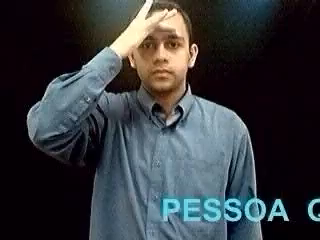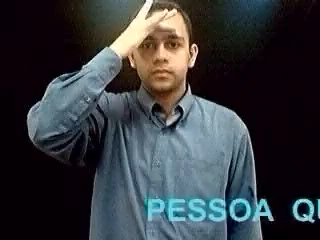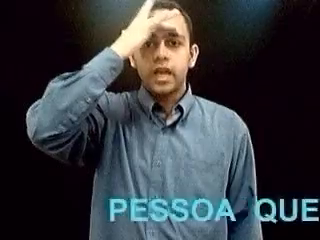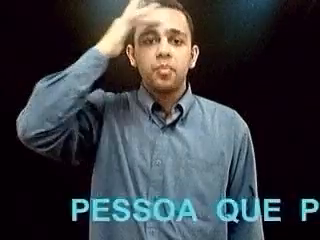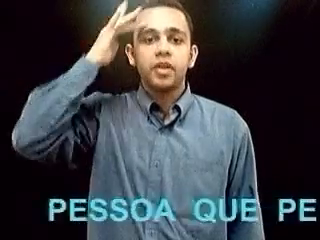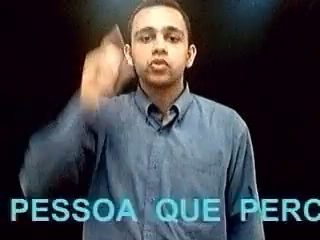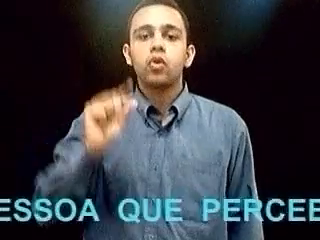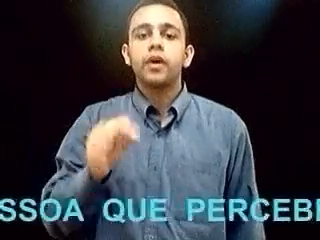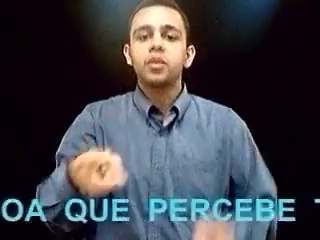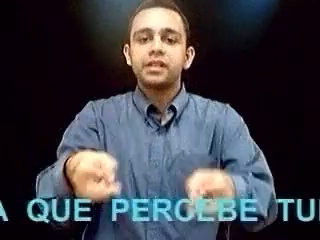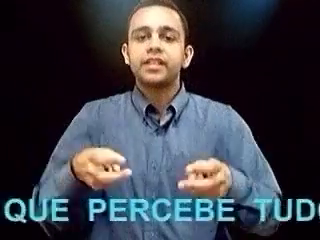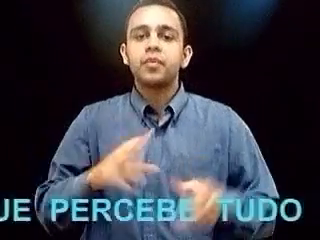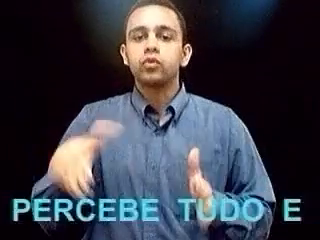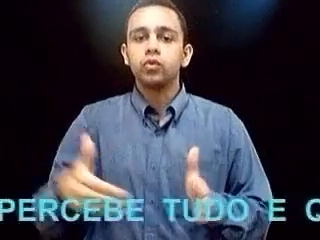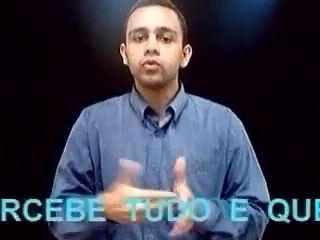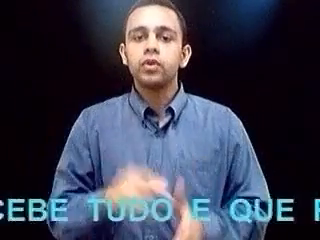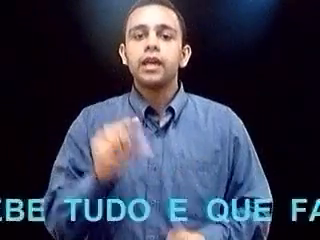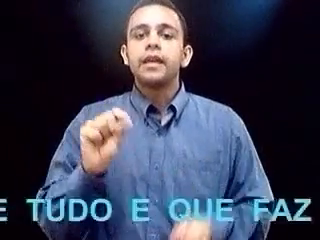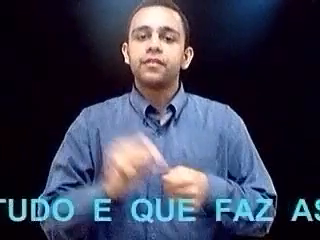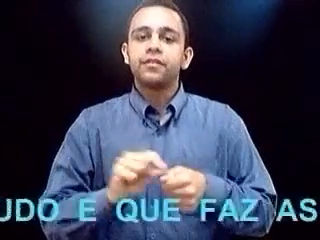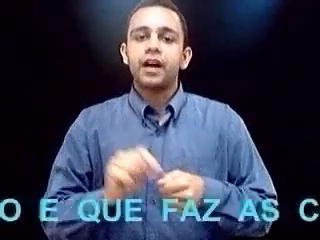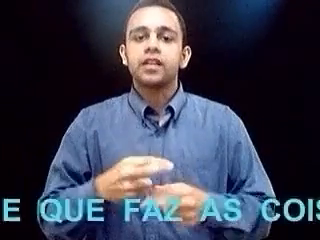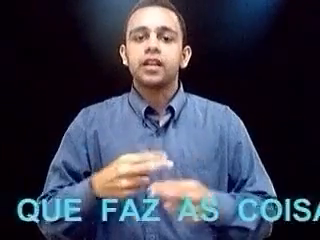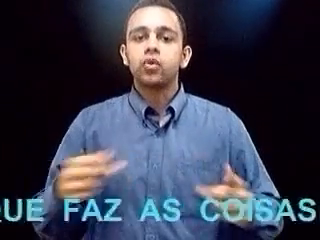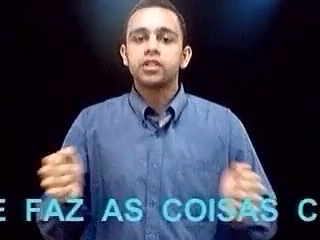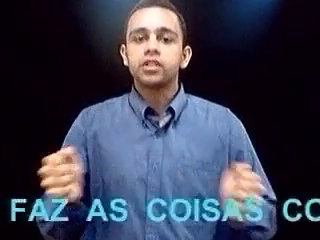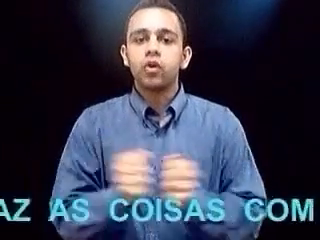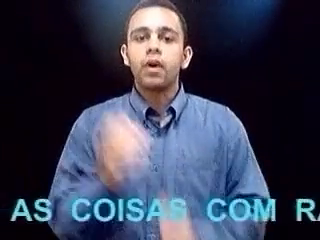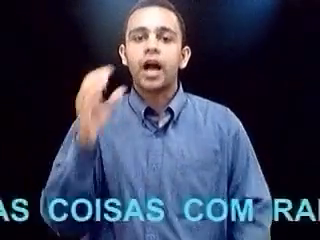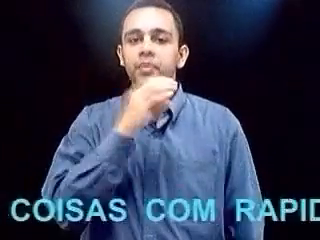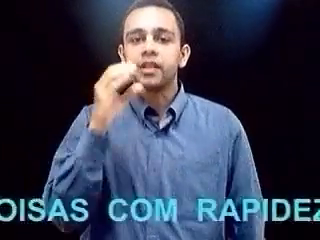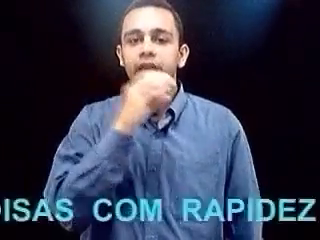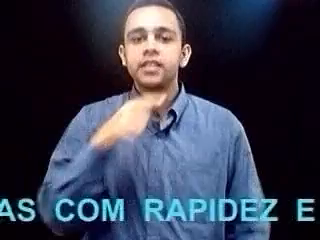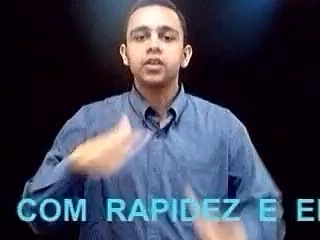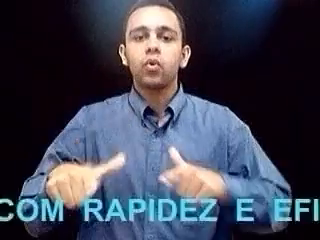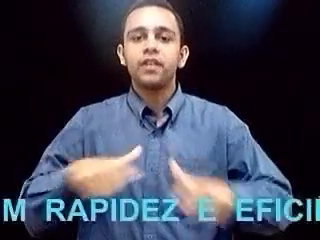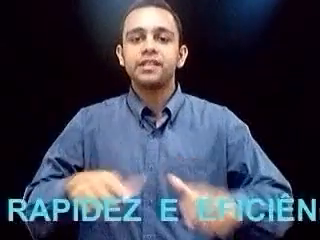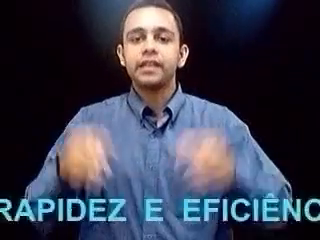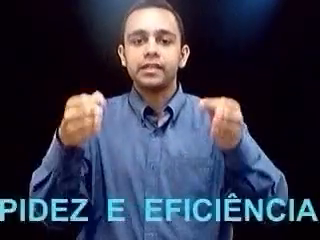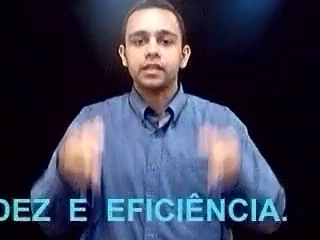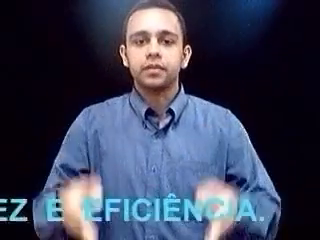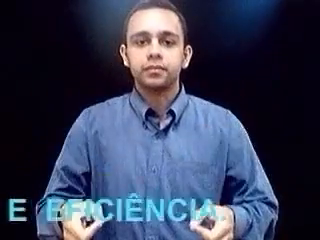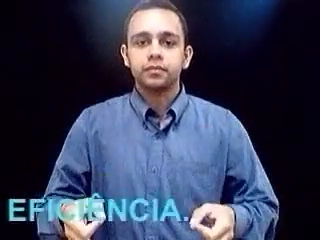eesperto